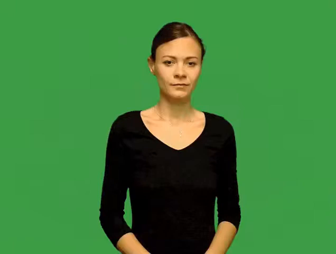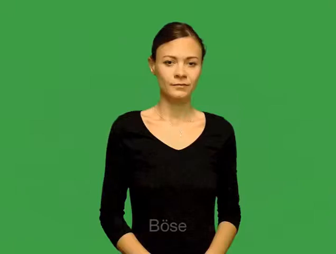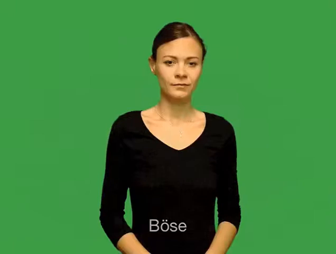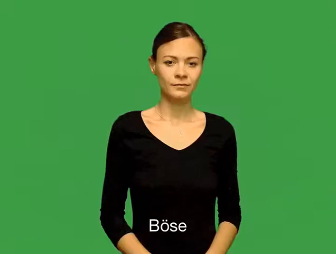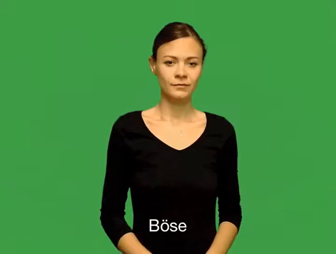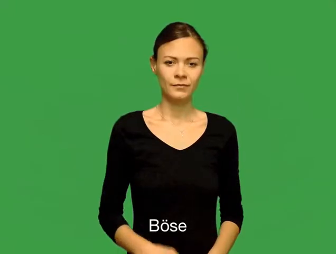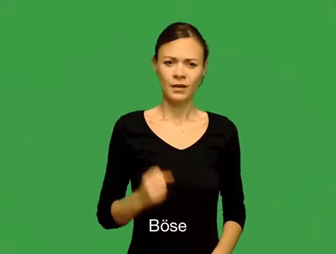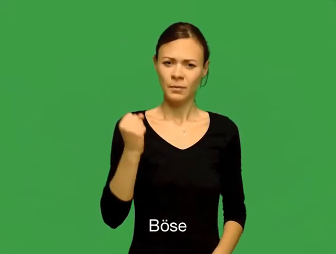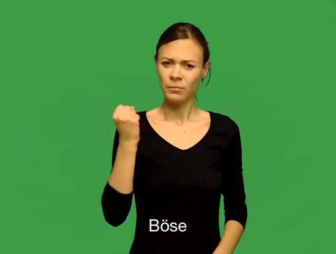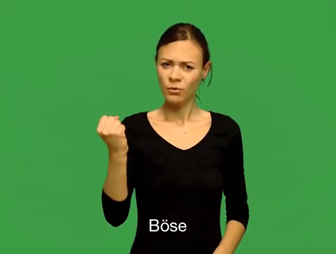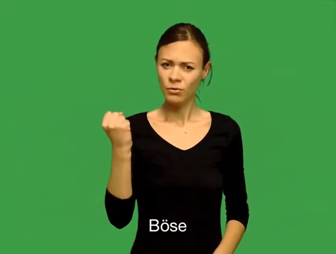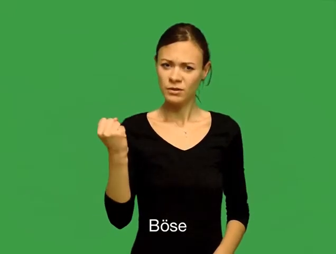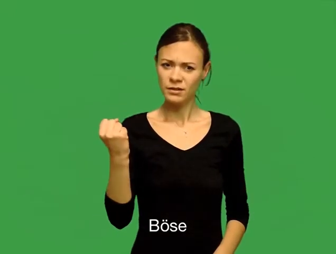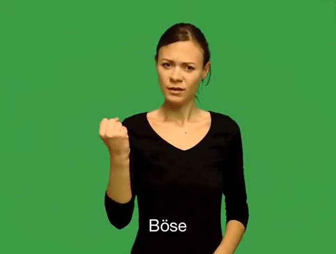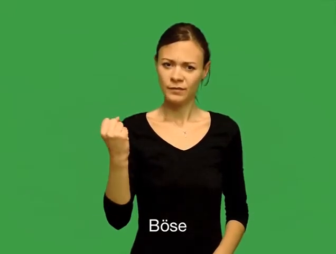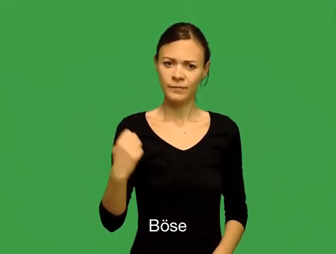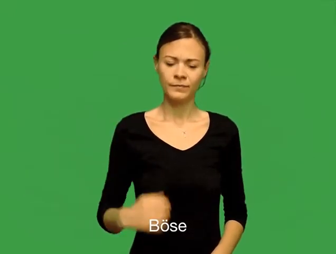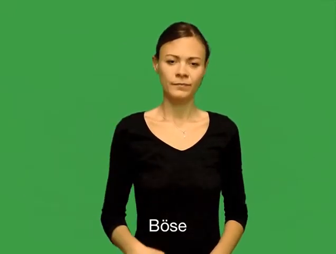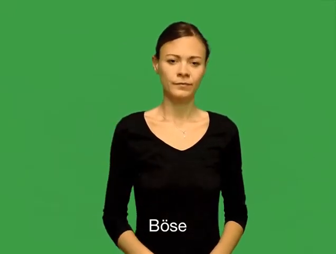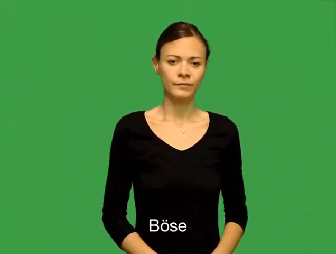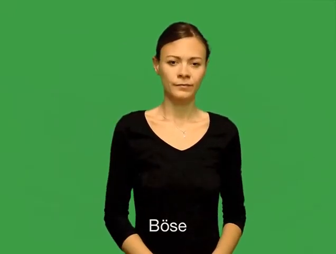böse